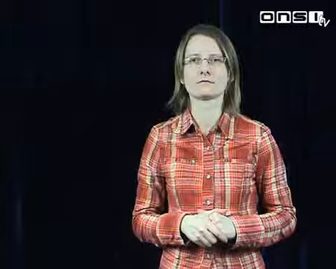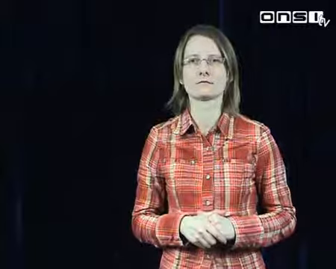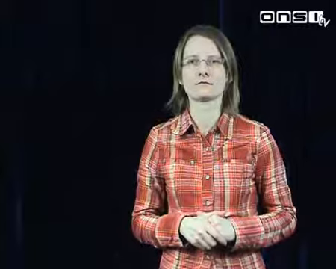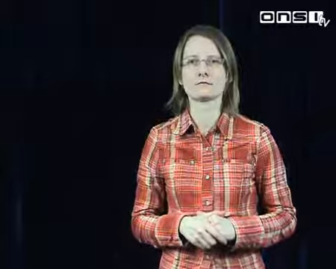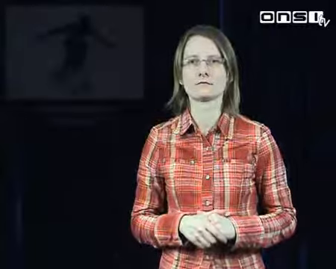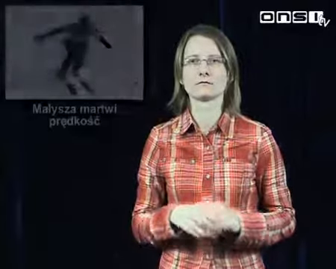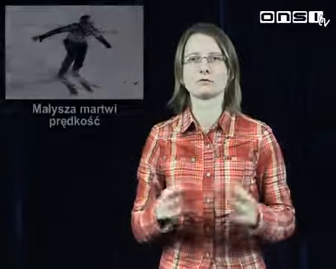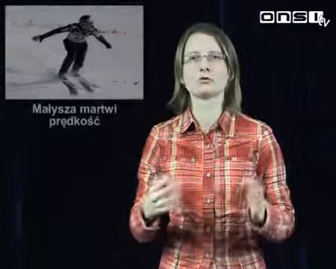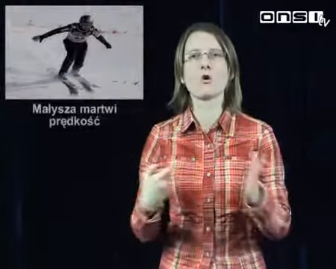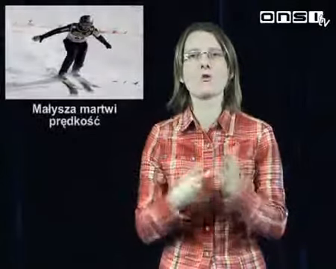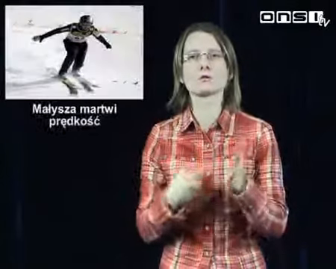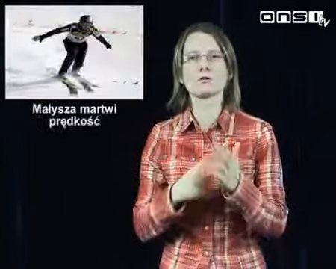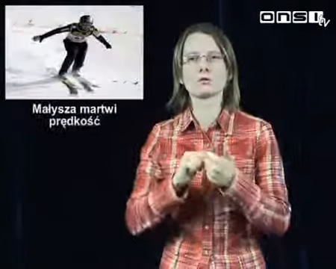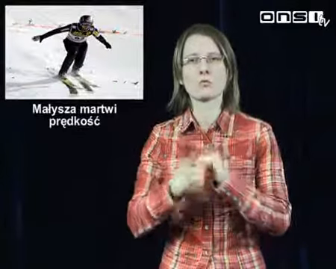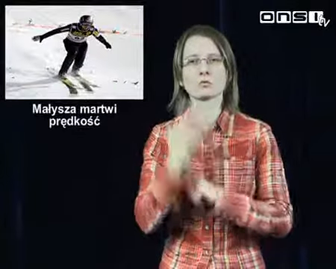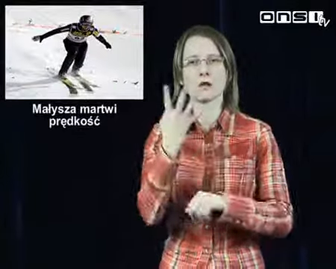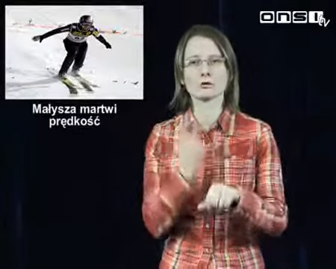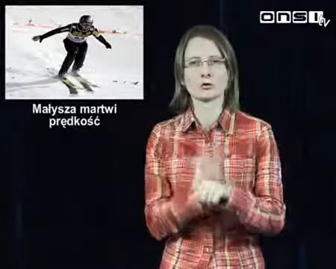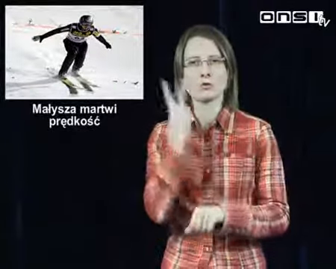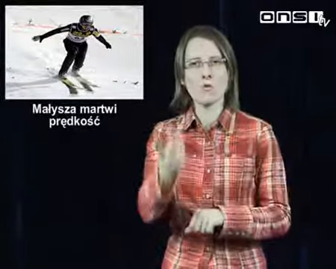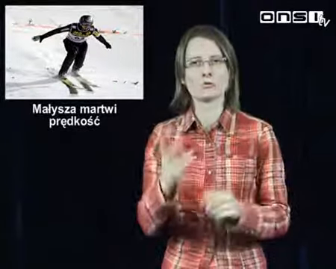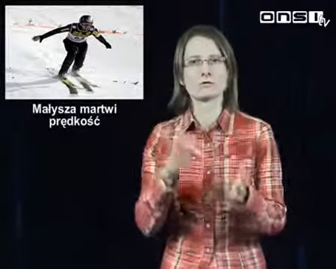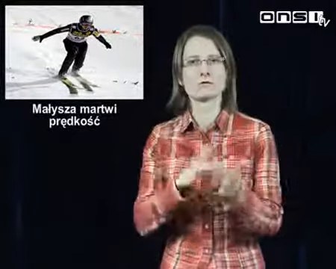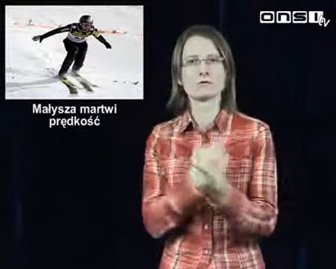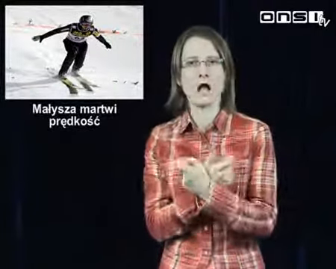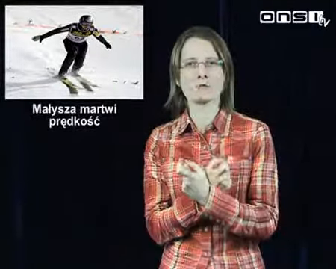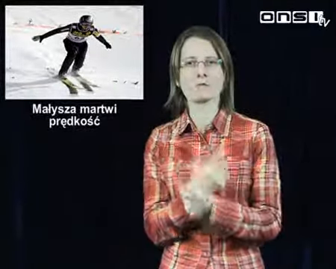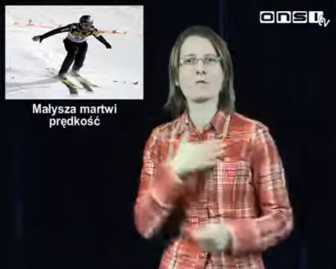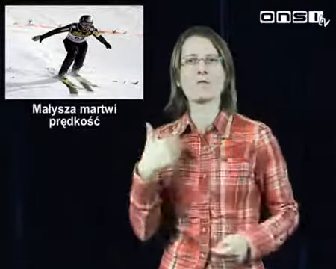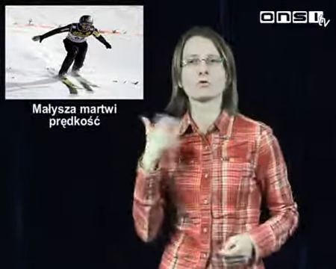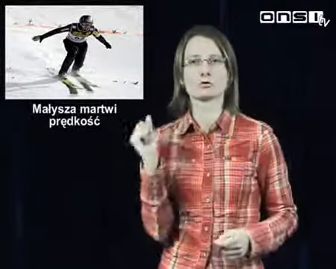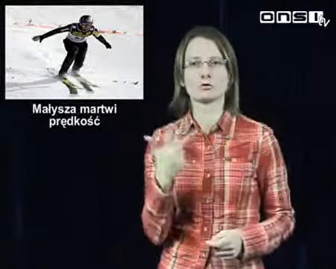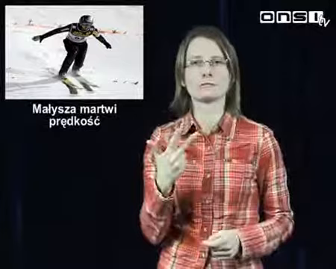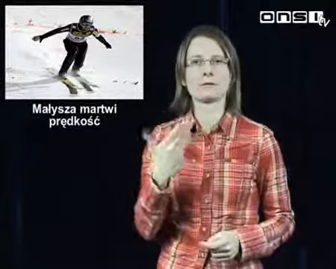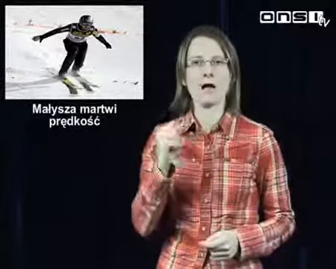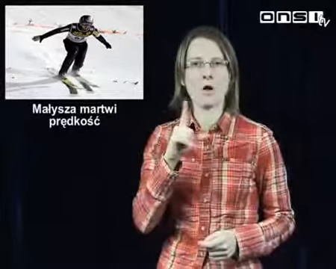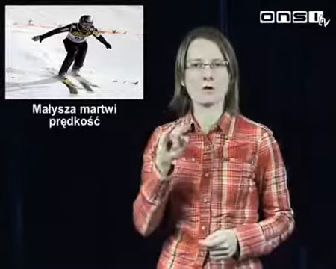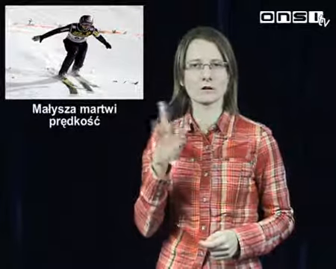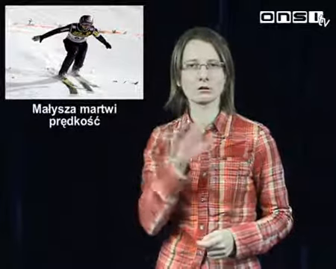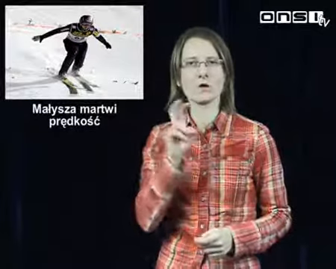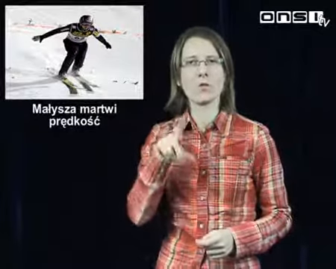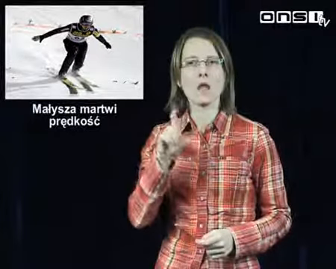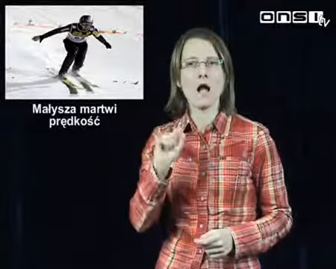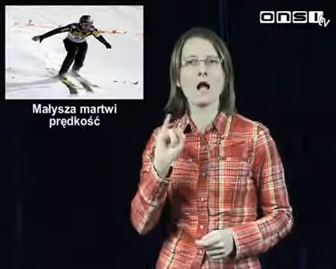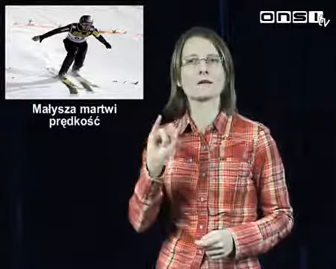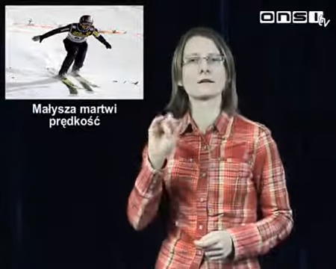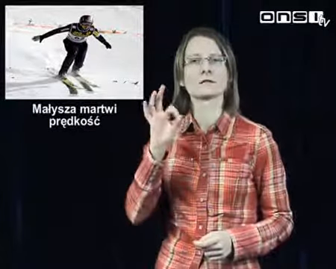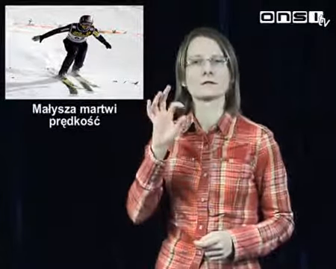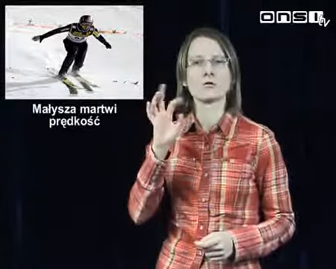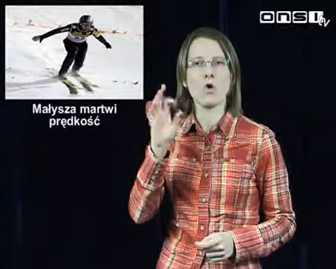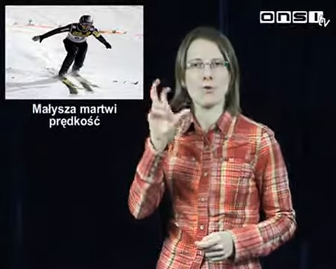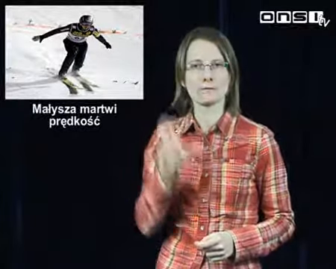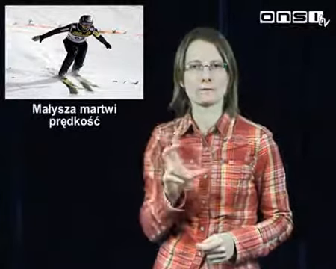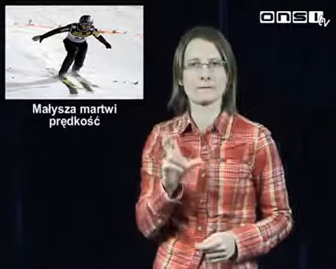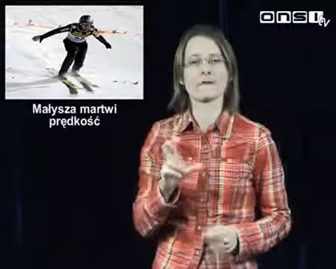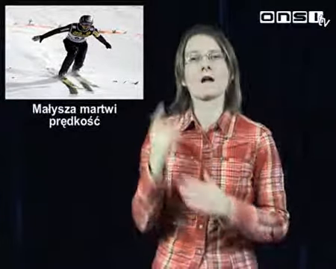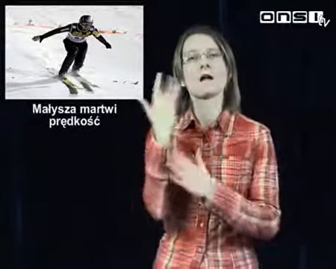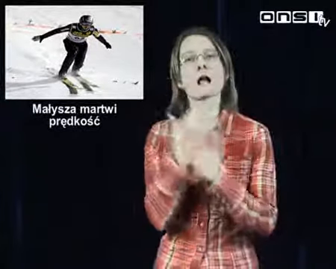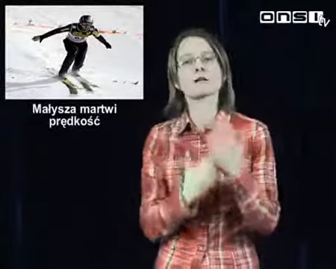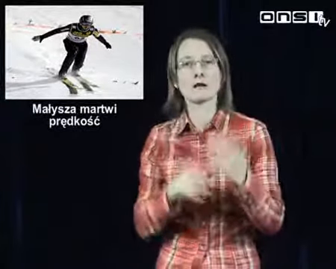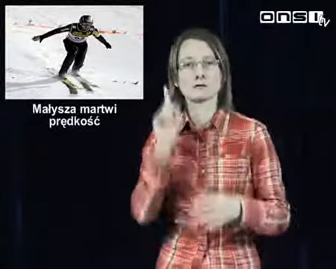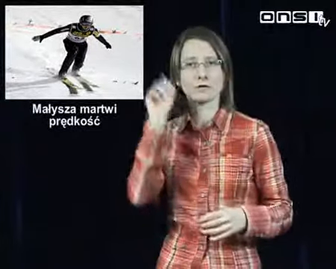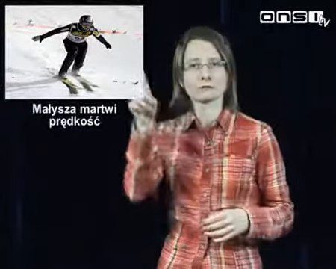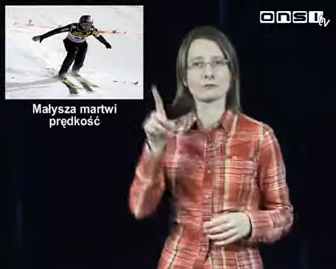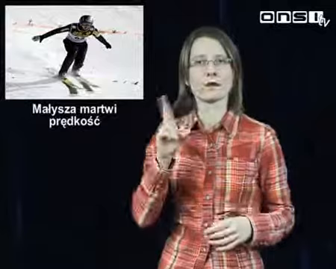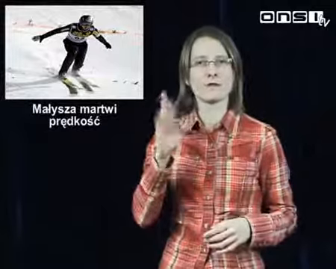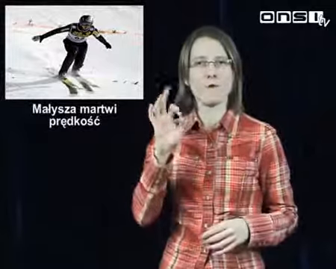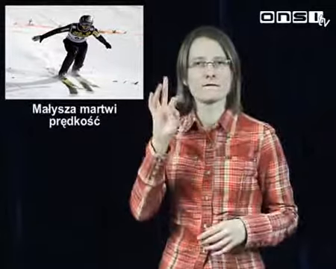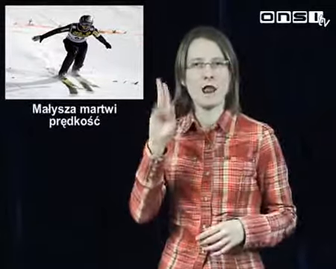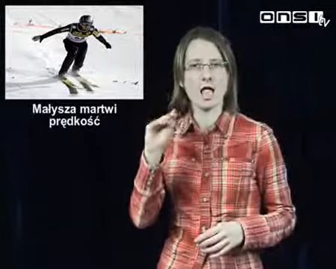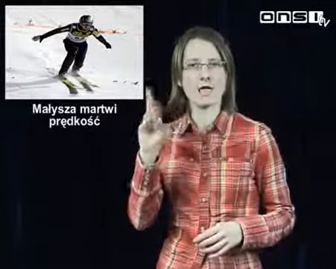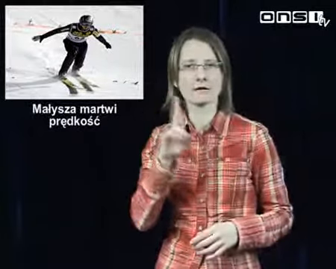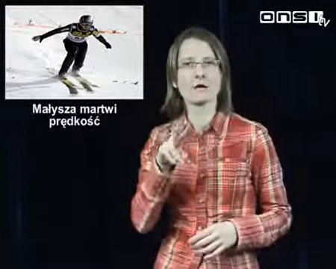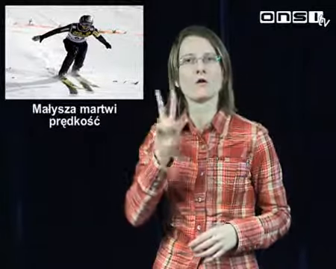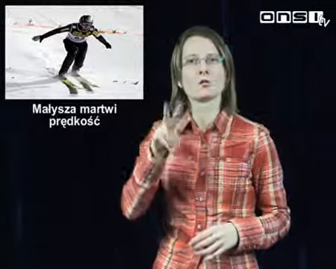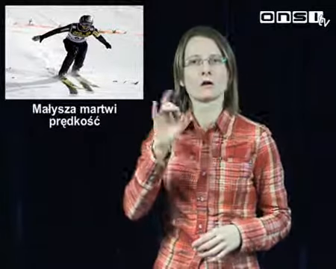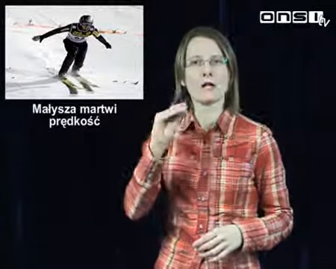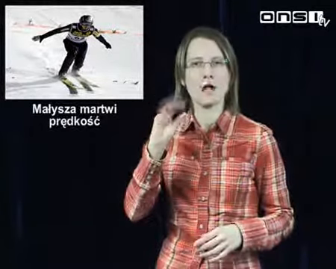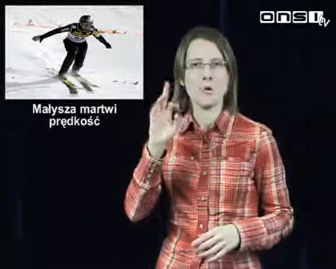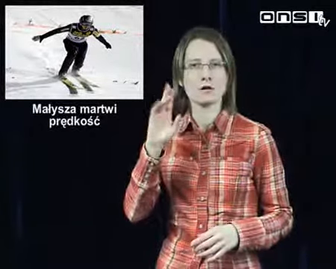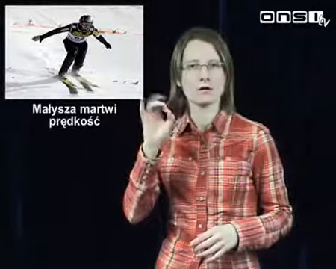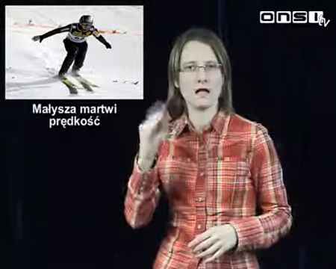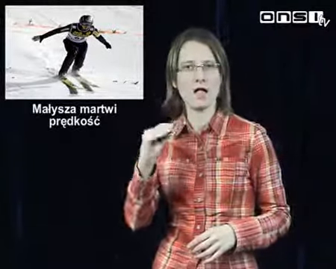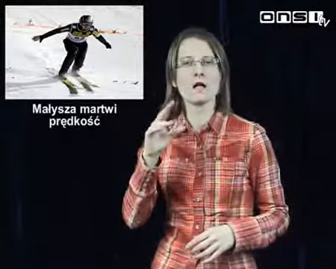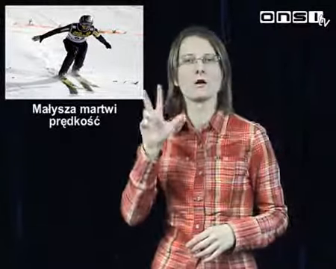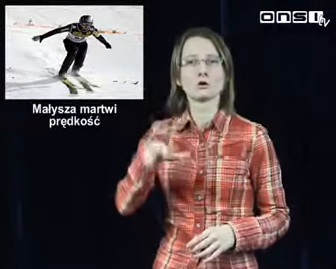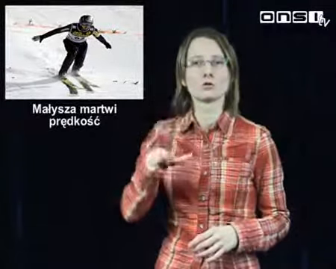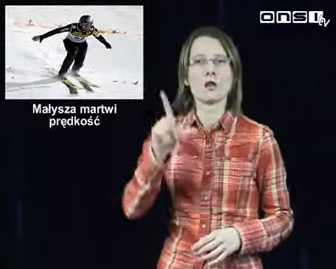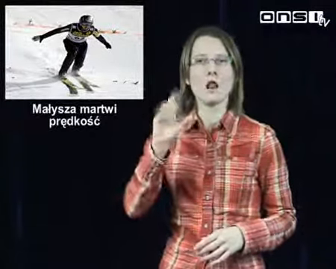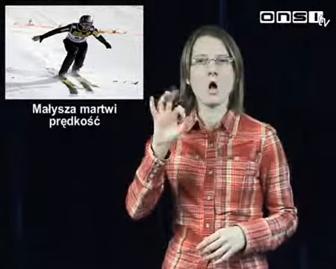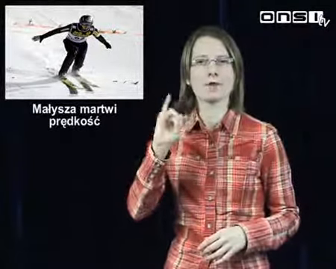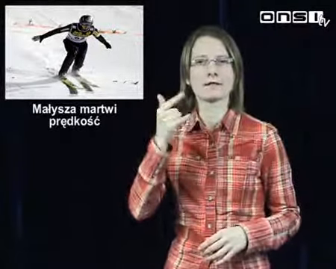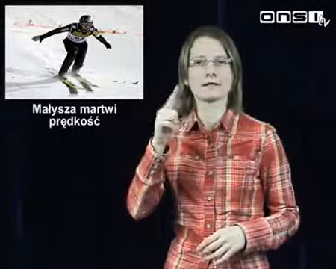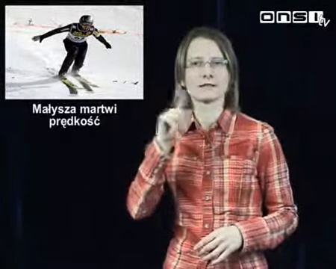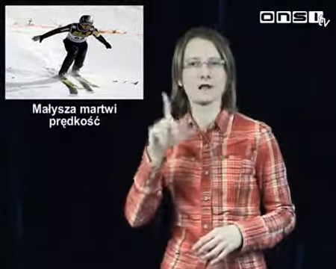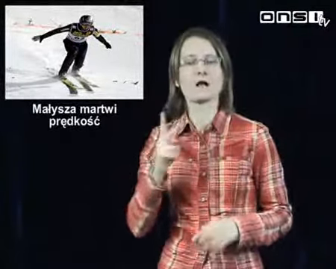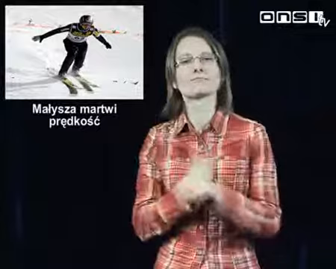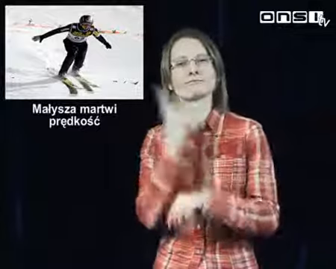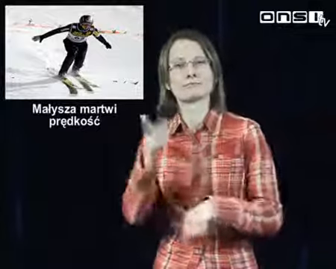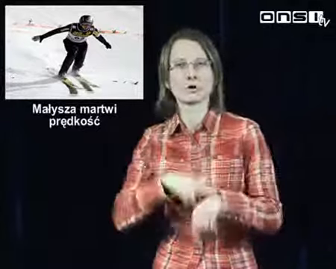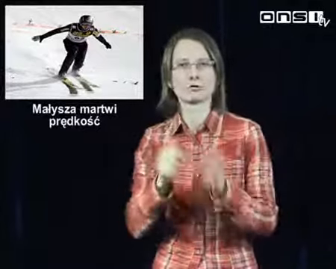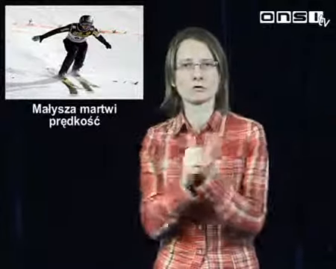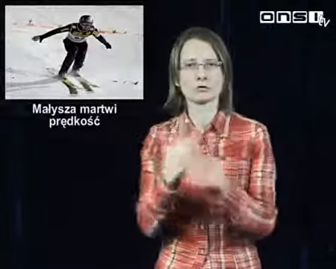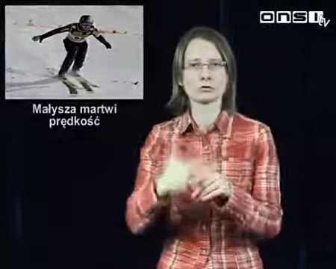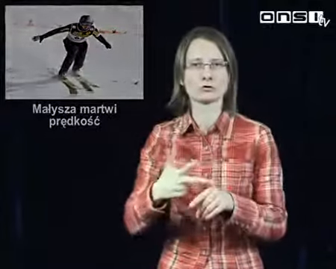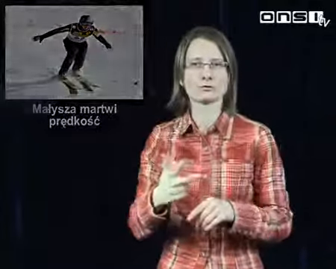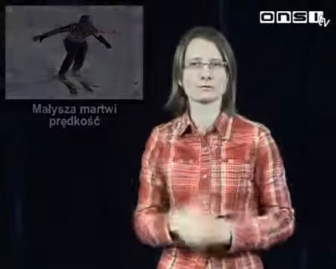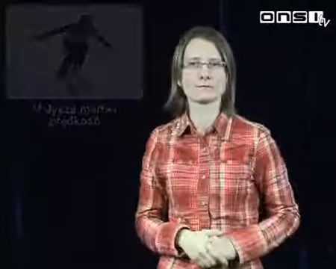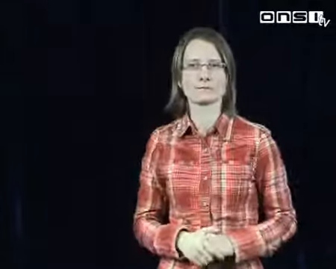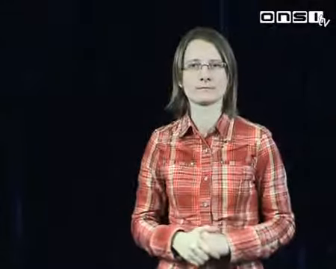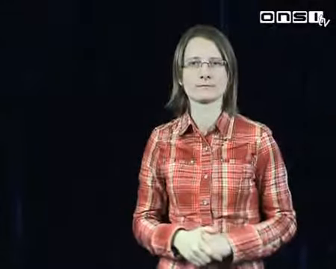Małysza martwi prędkość